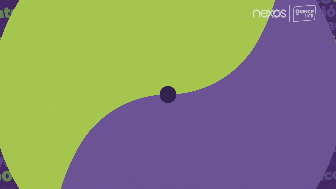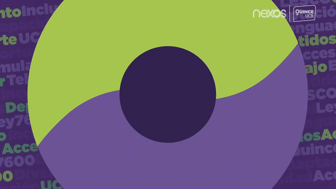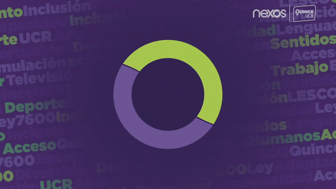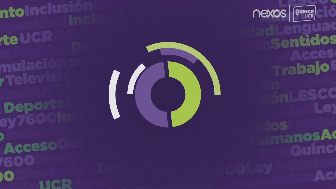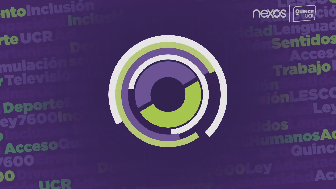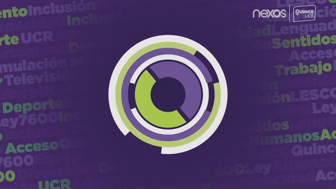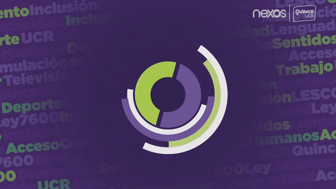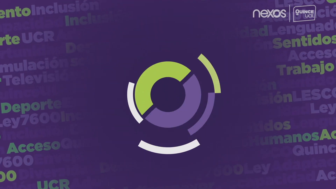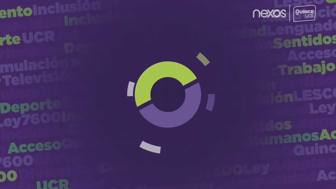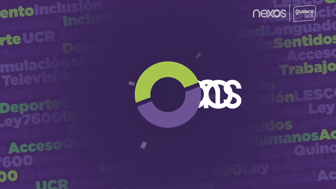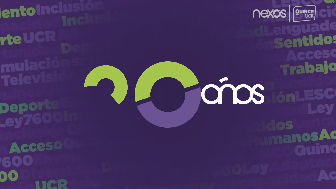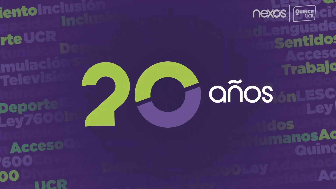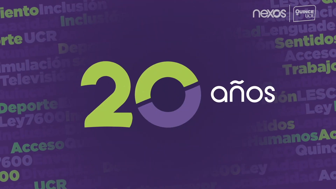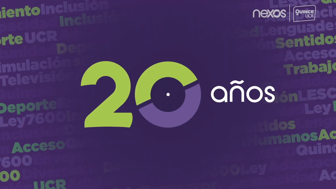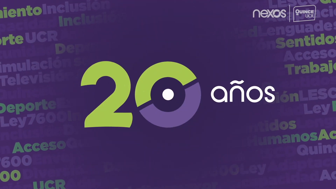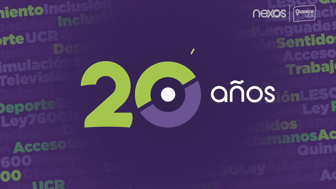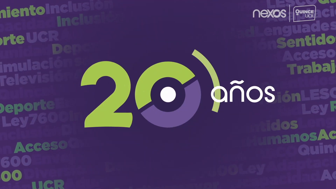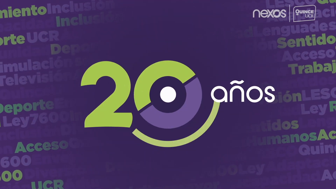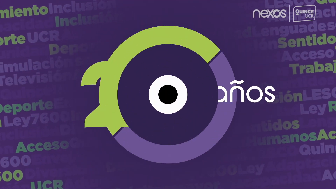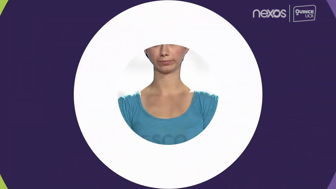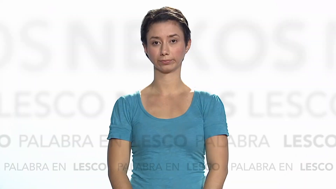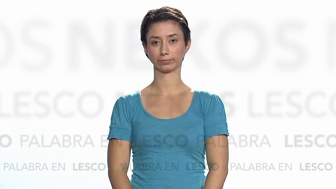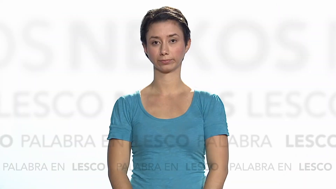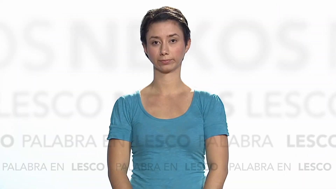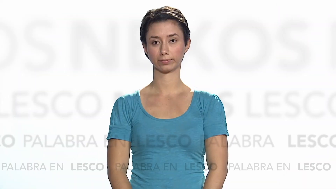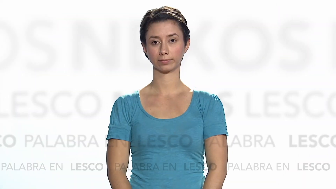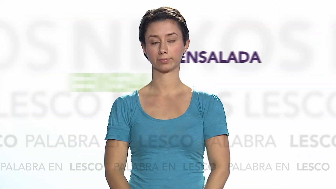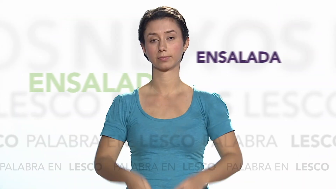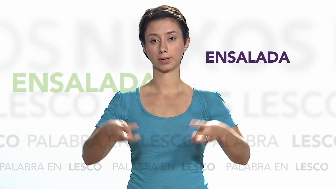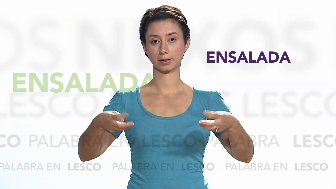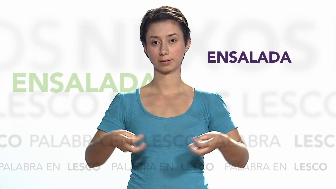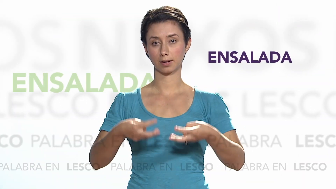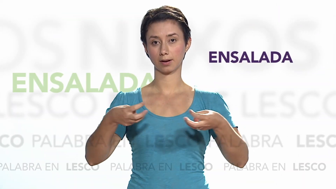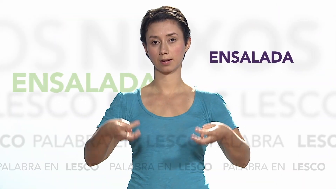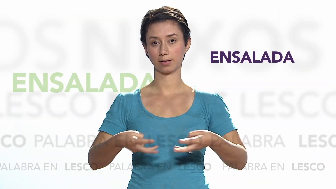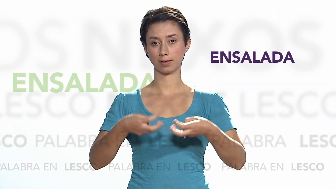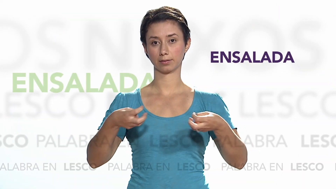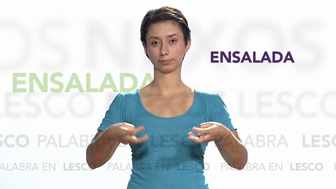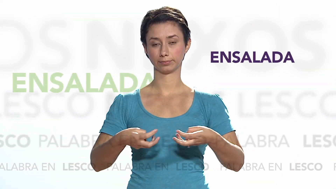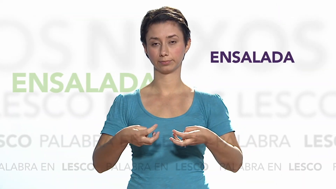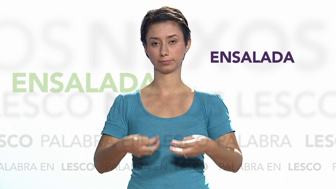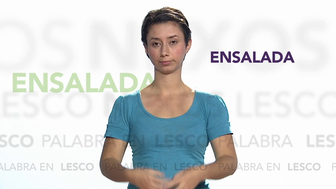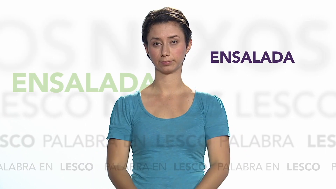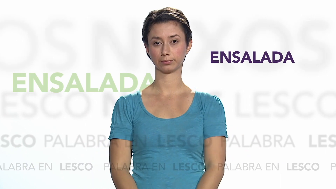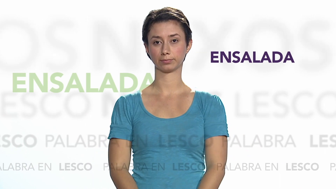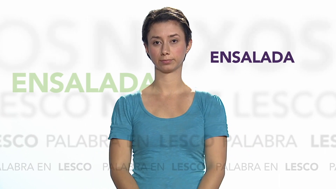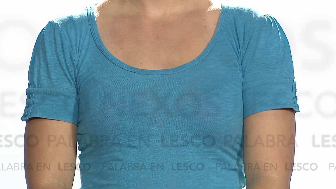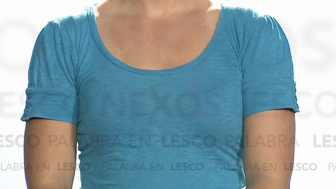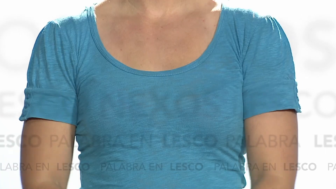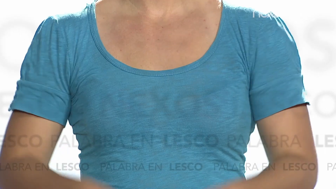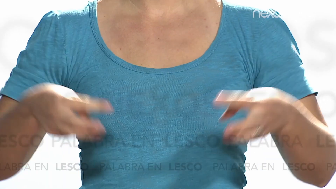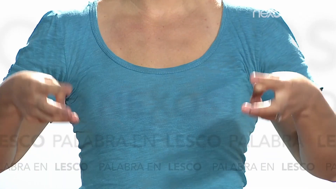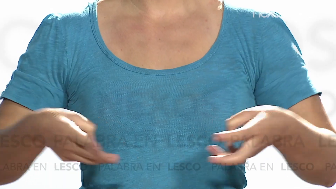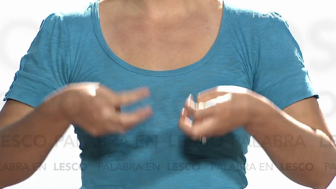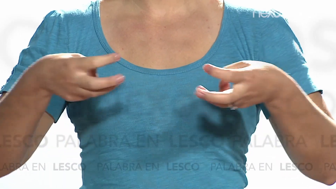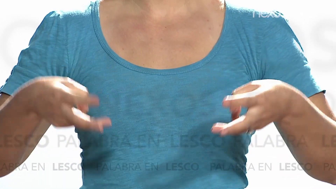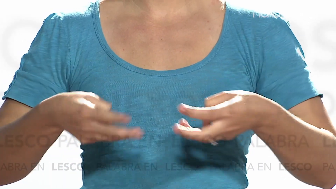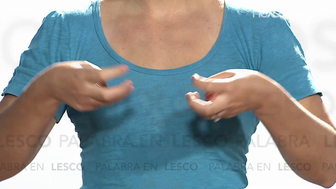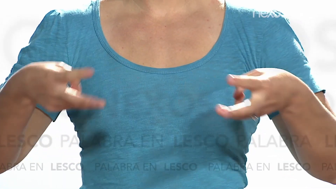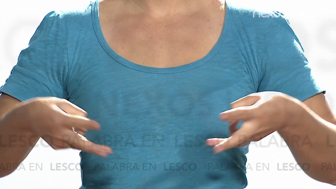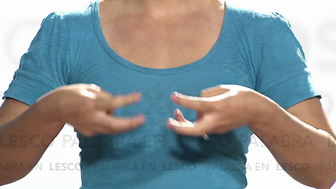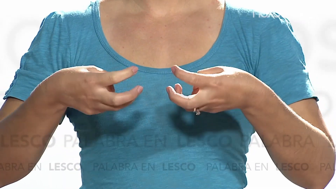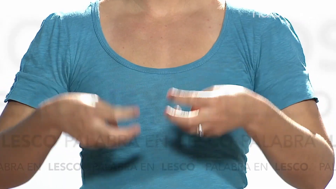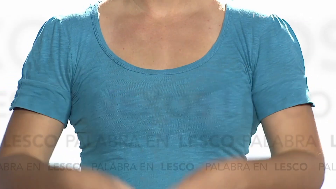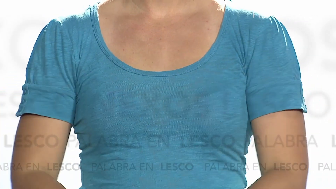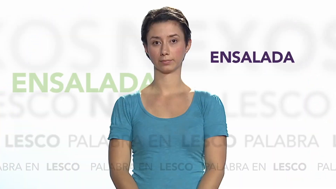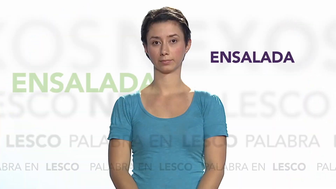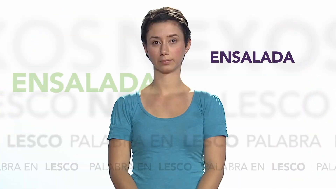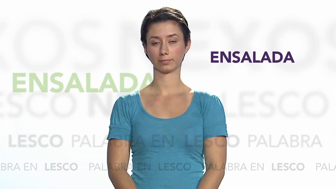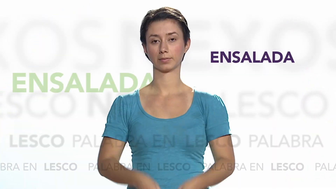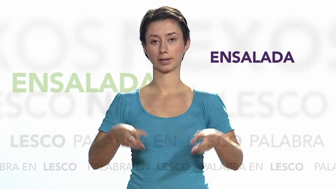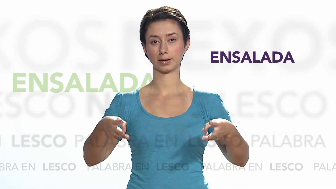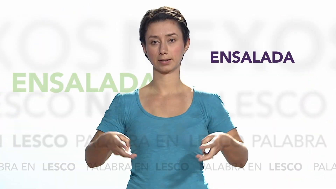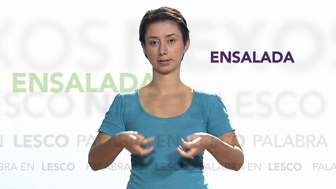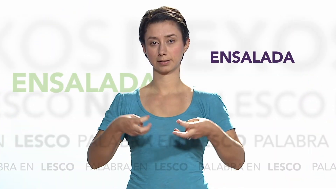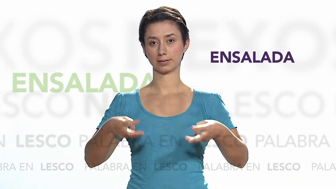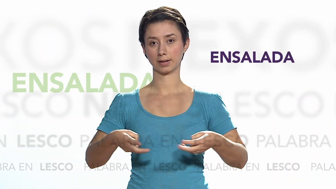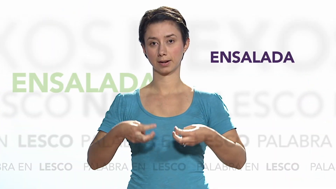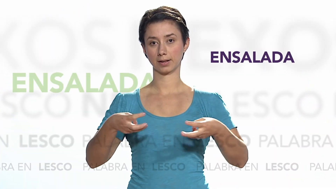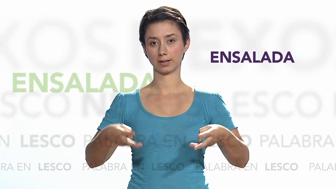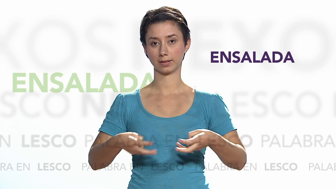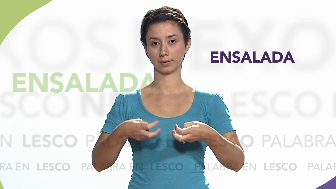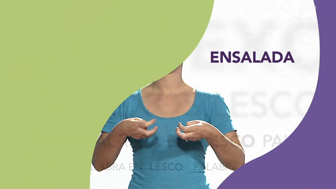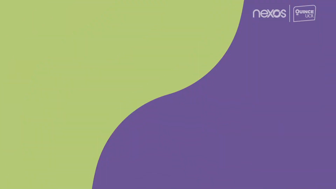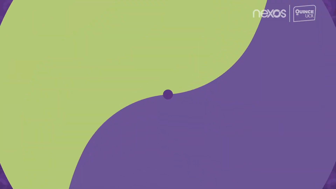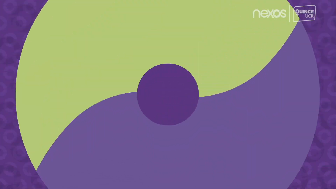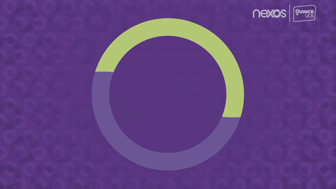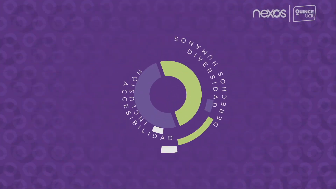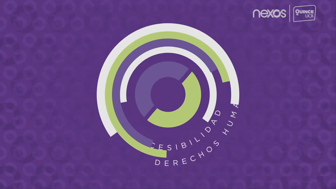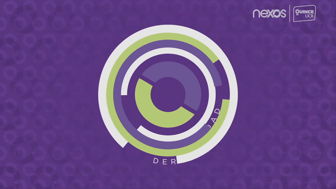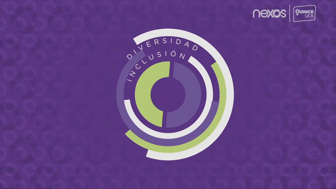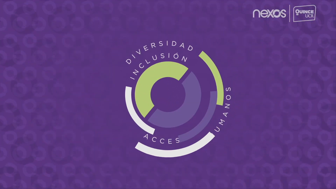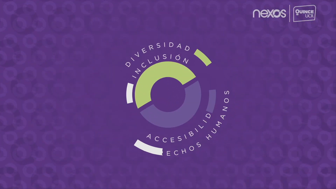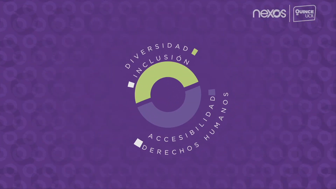Ensalada